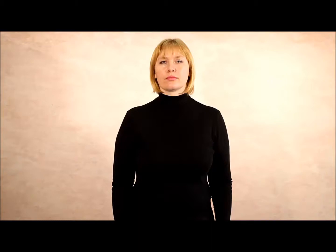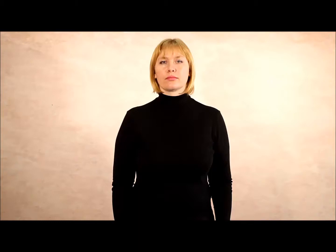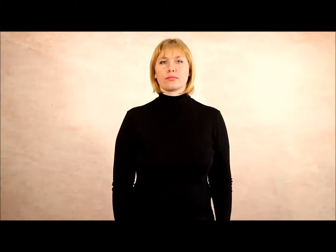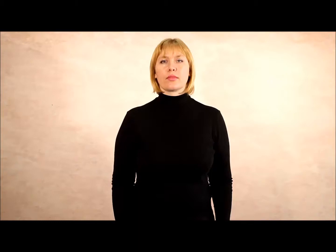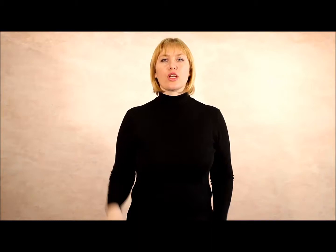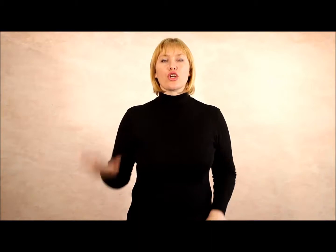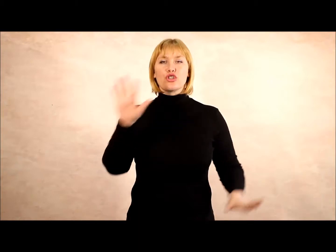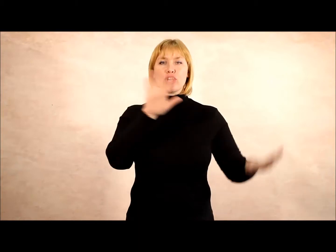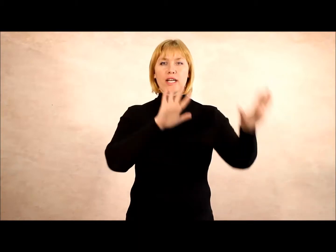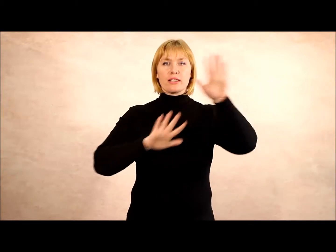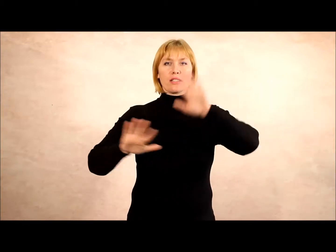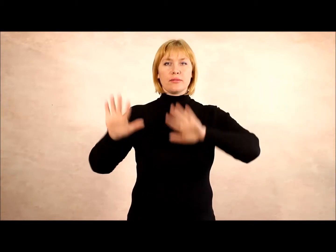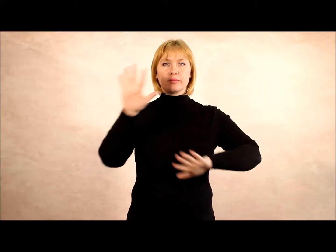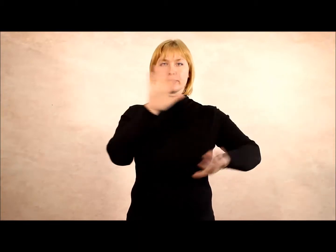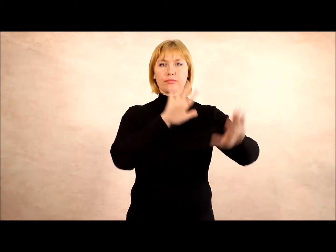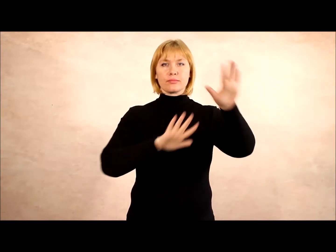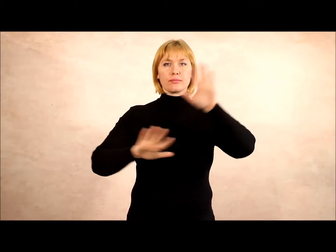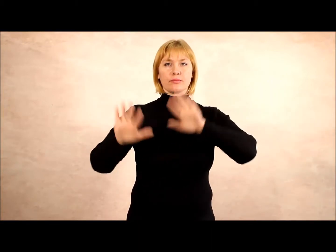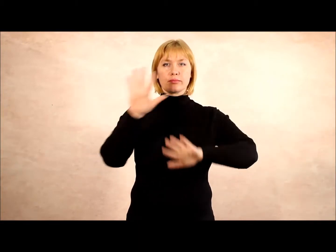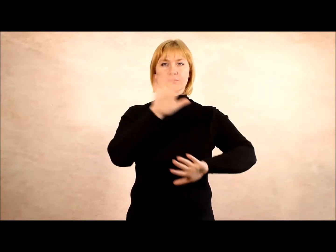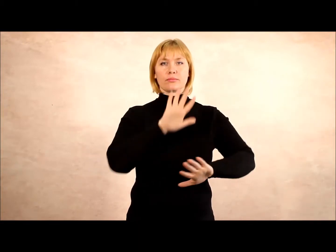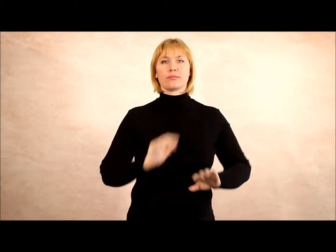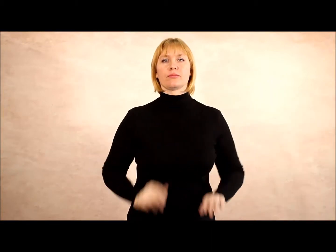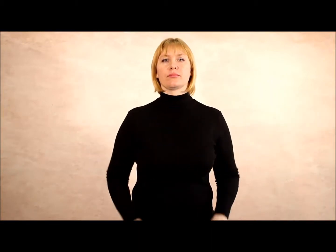Ceață